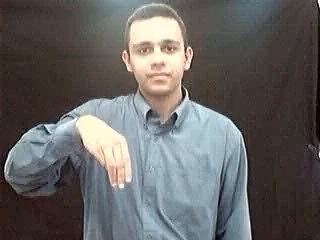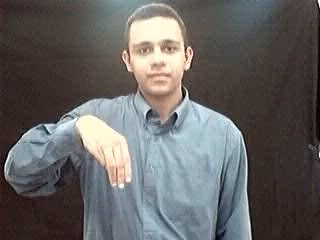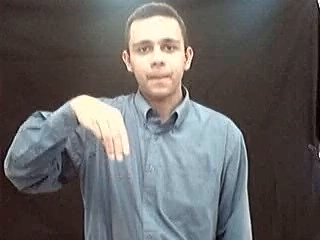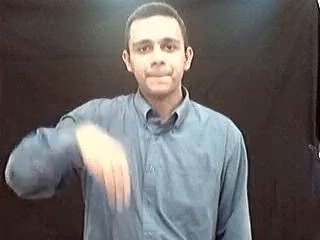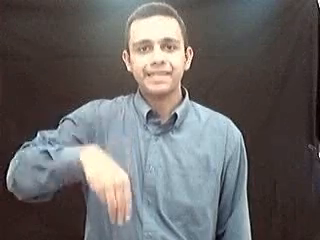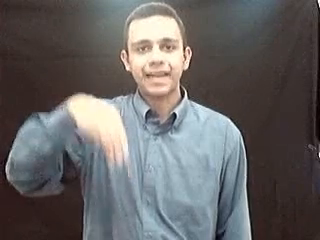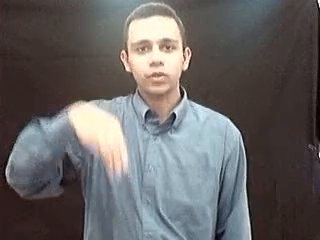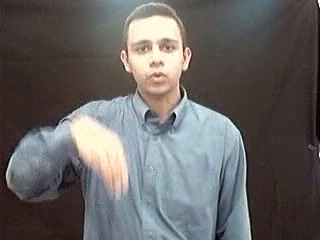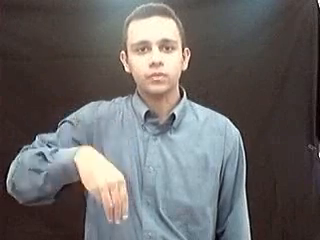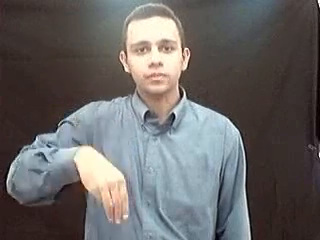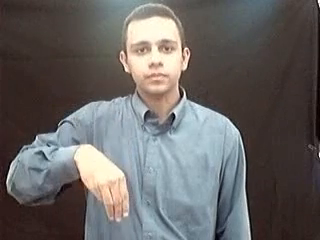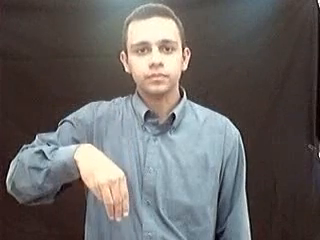mestrado